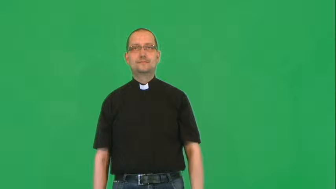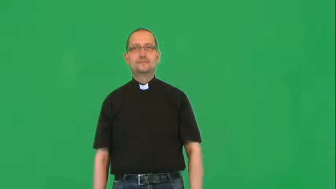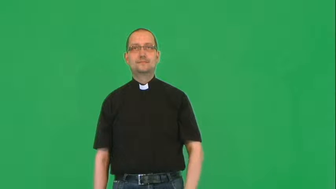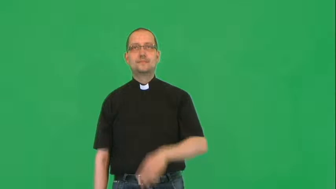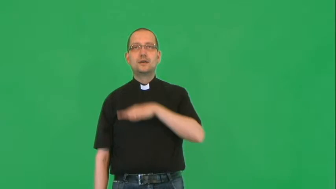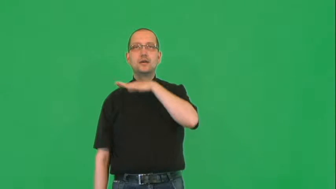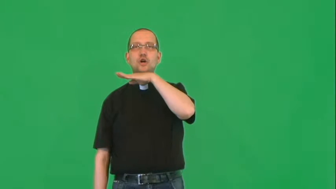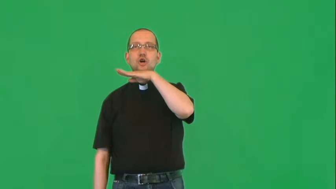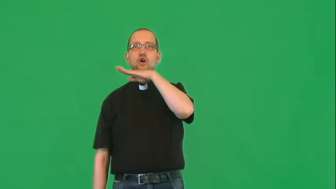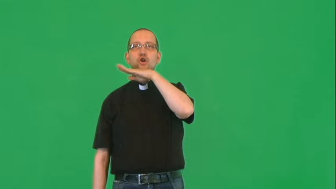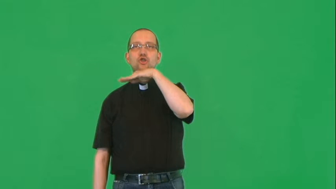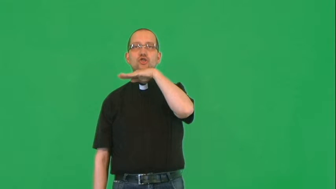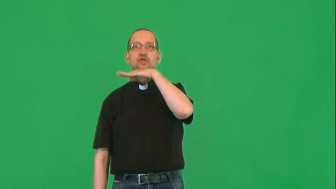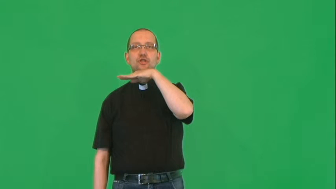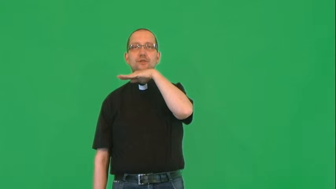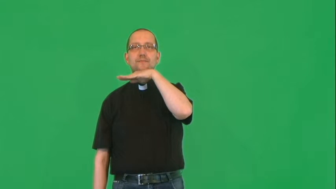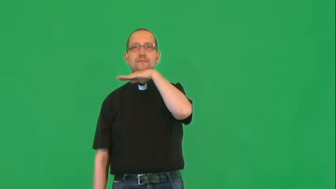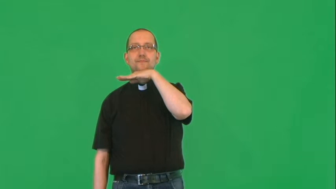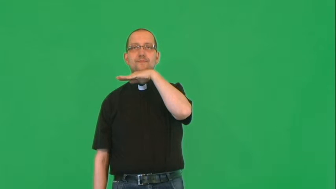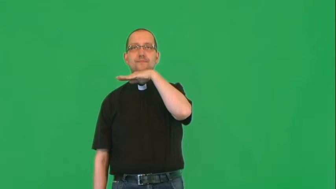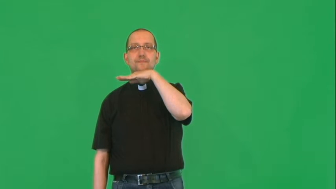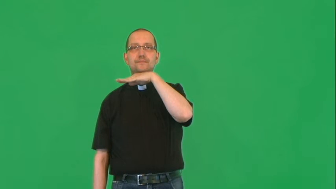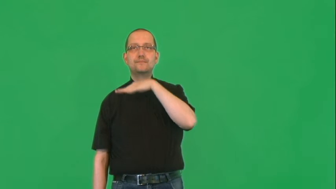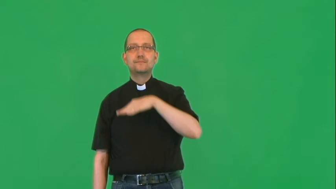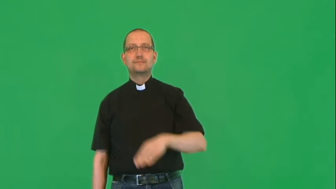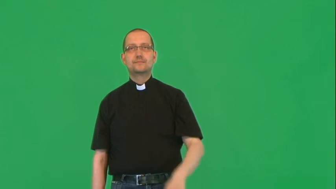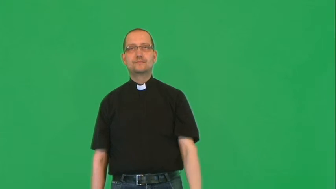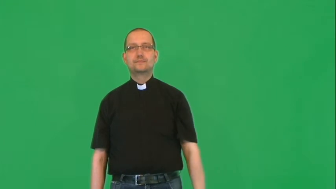Żyd